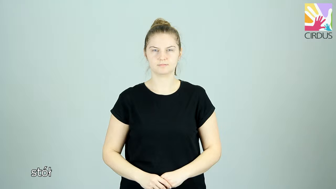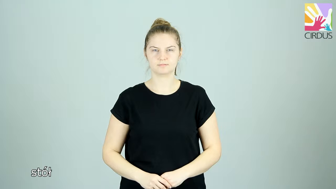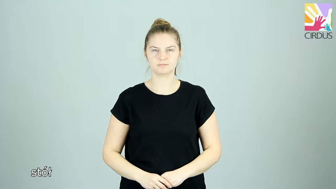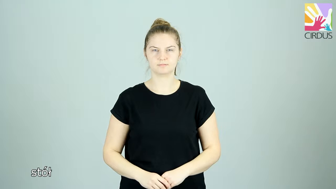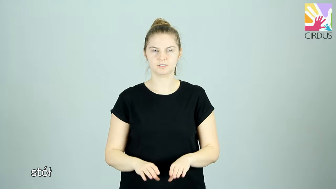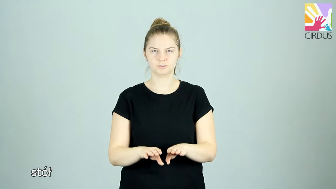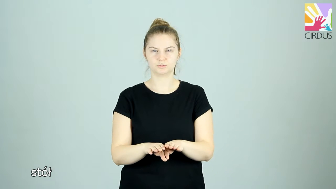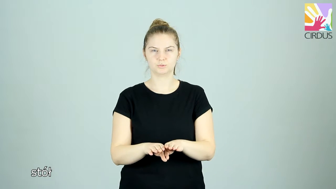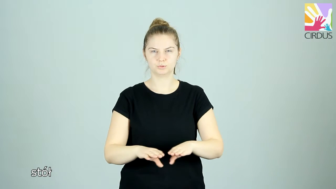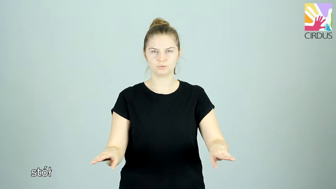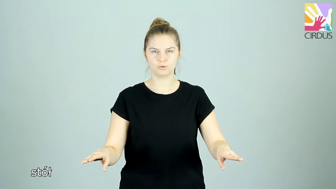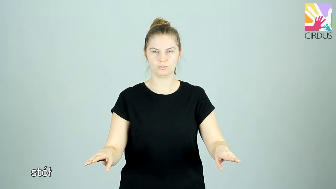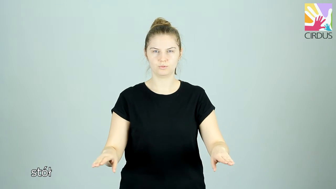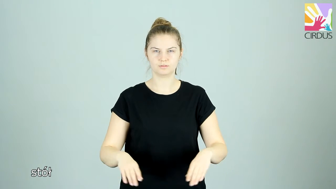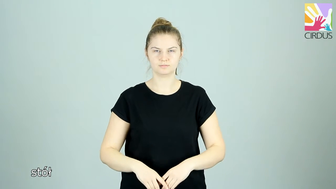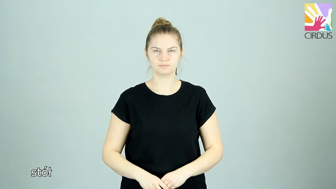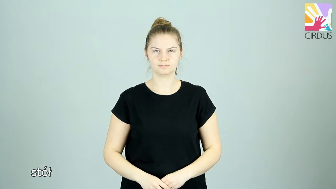stół